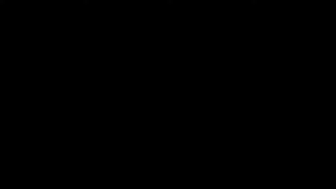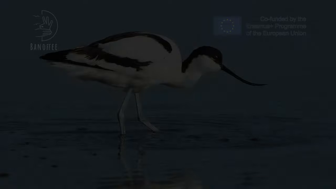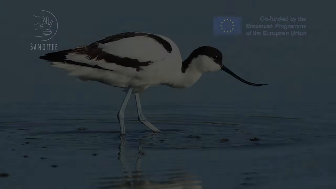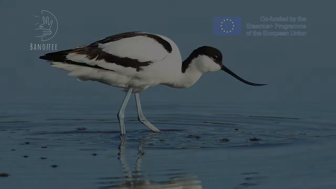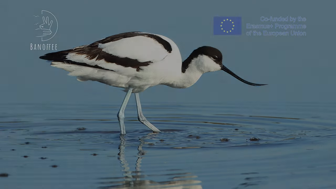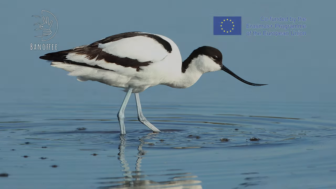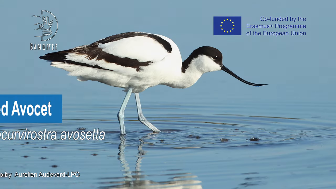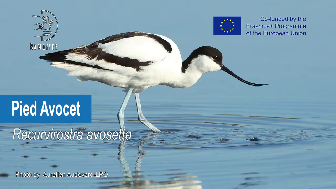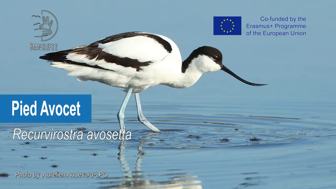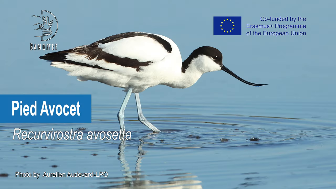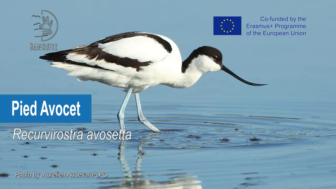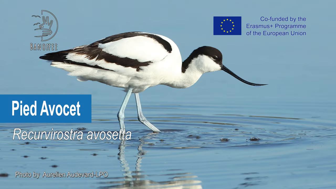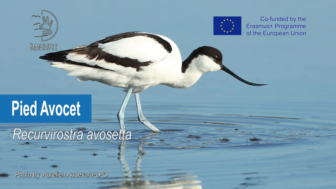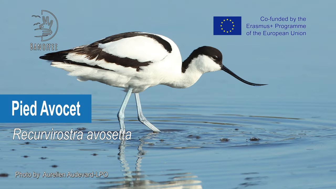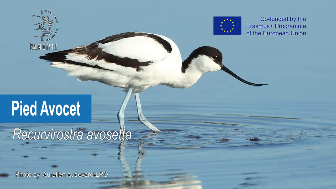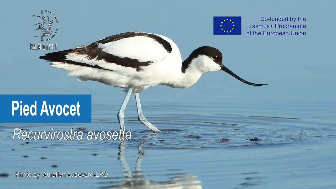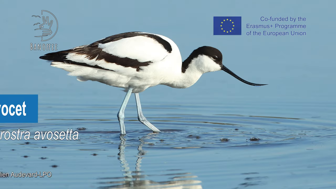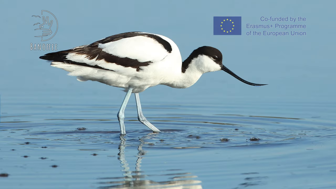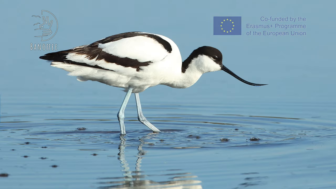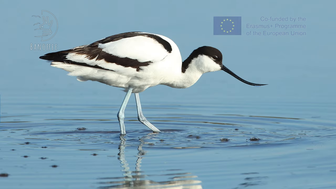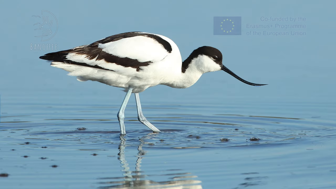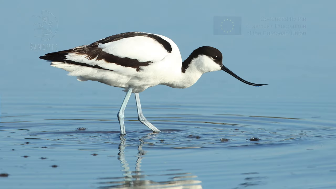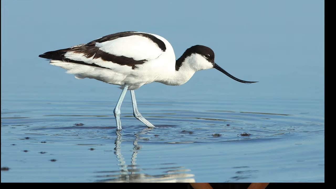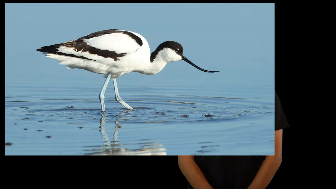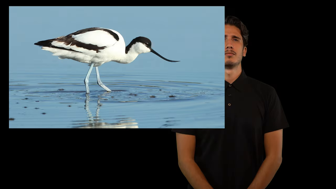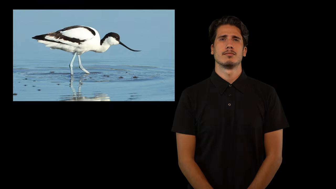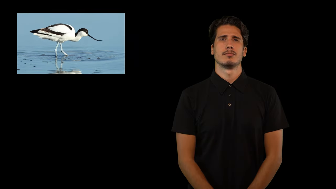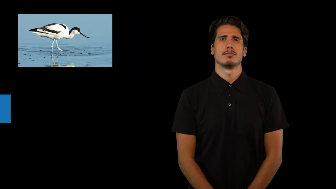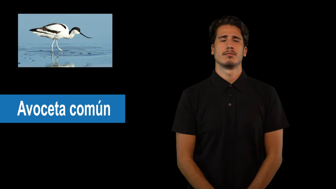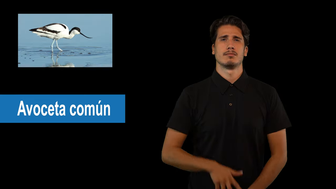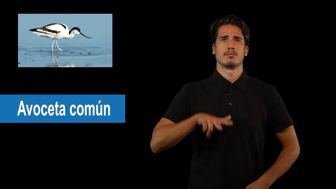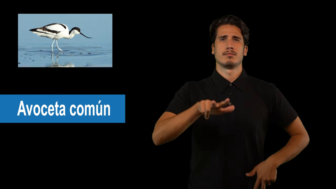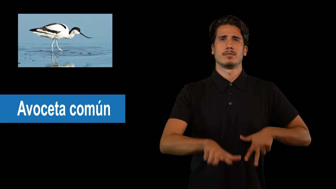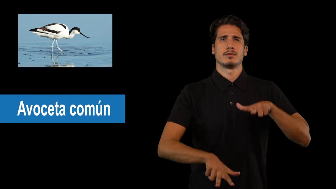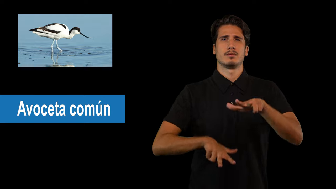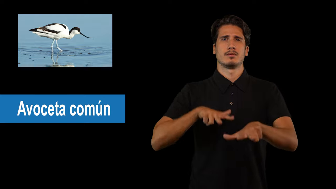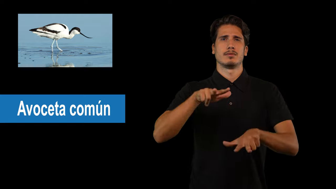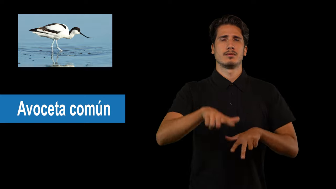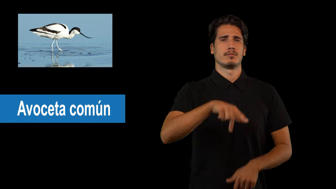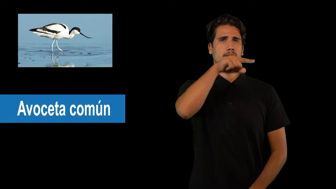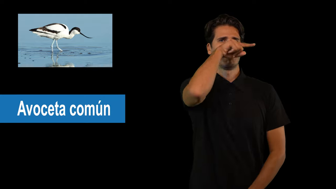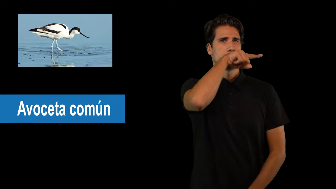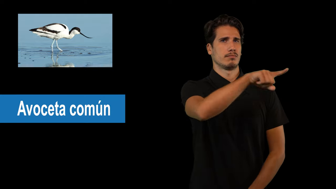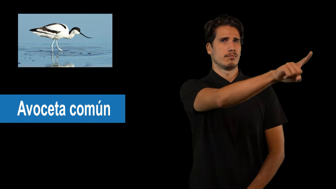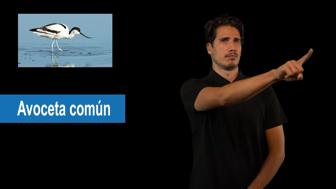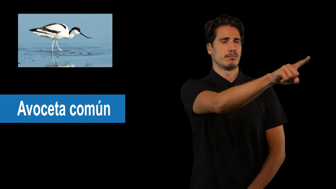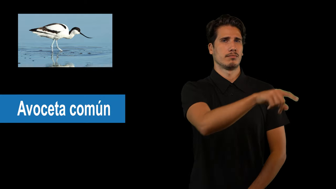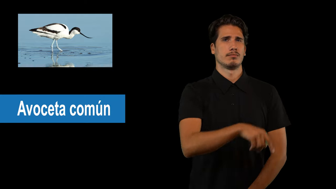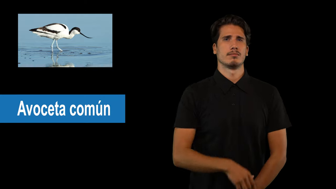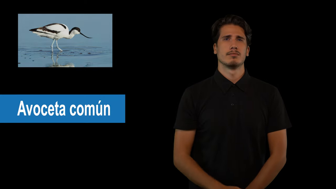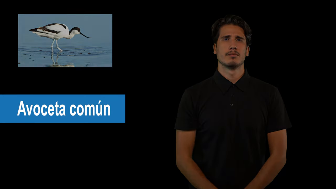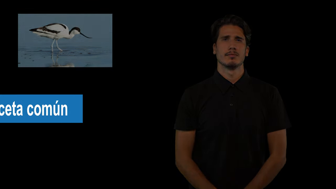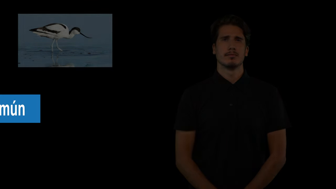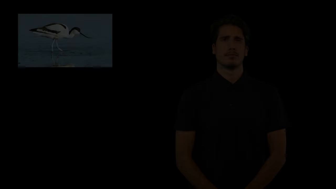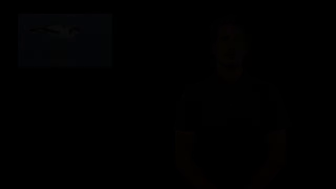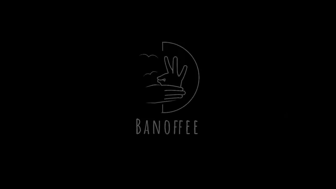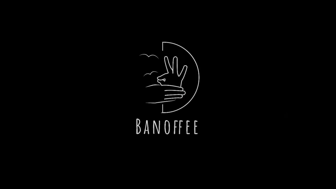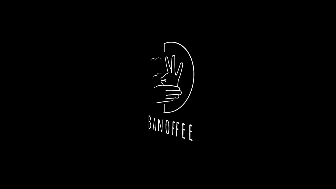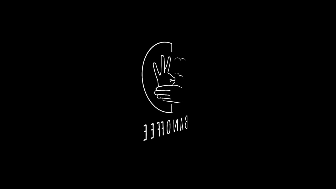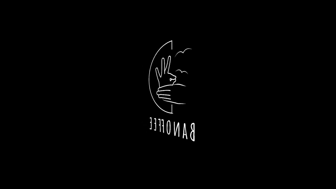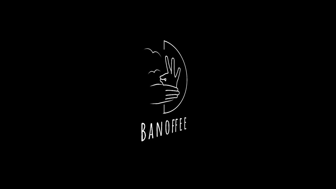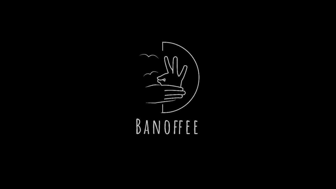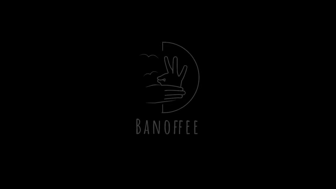Avoceta común